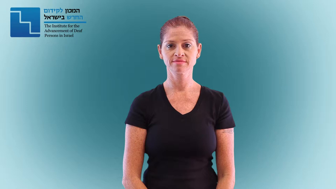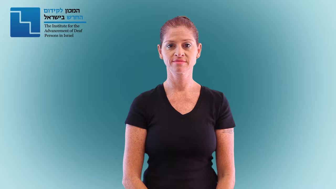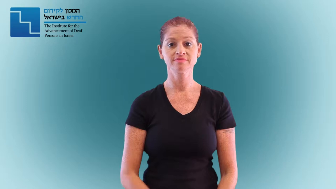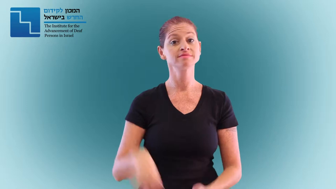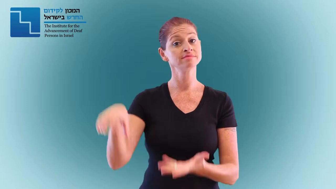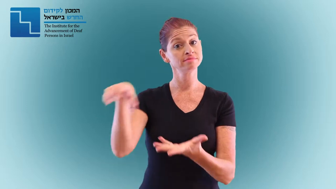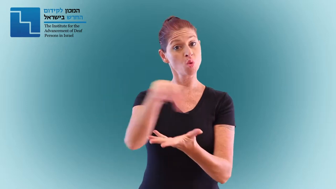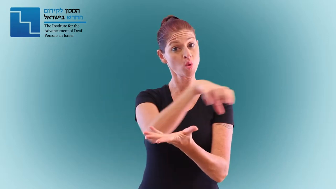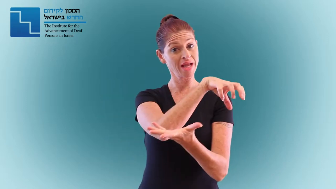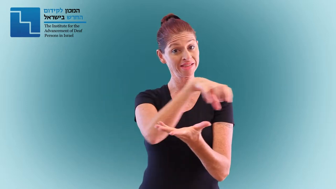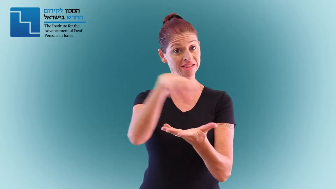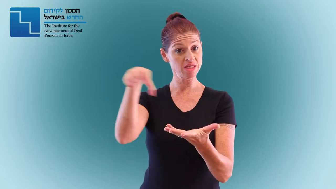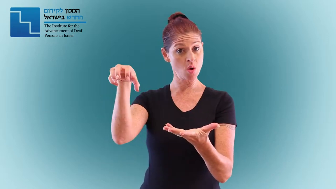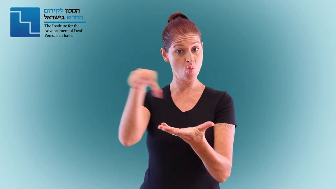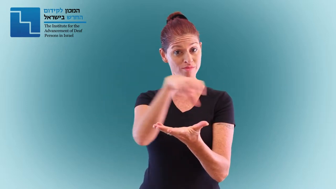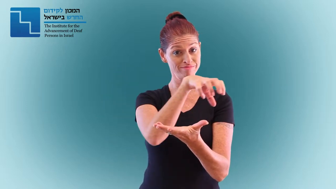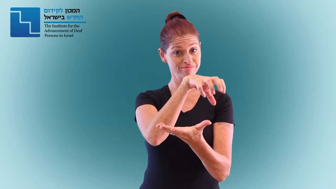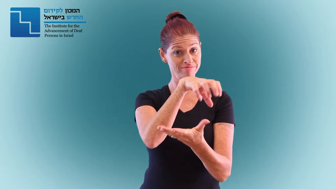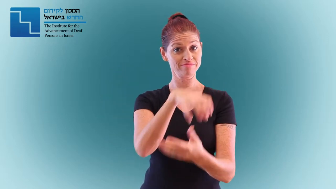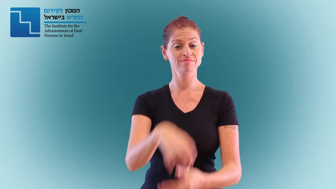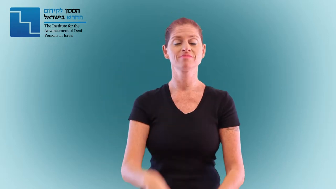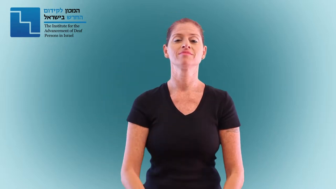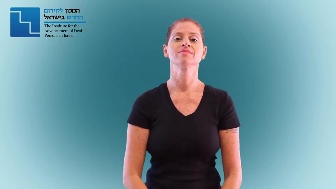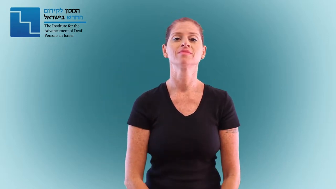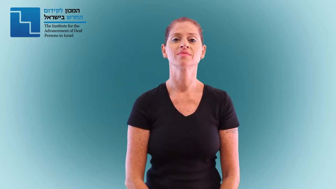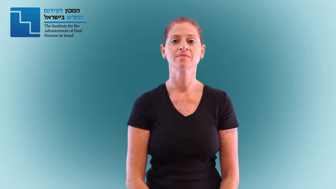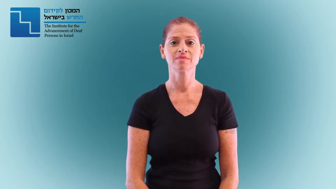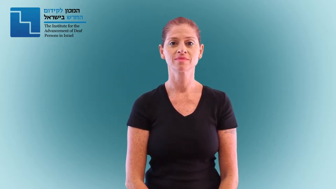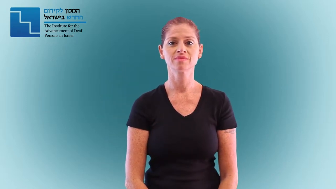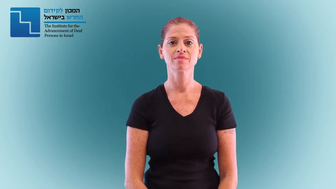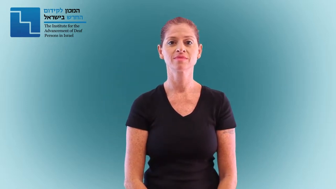מכונת צילום